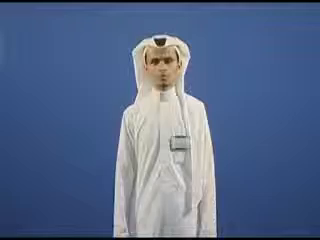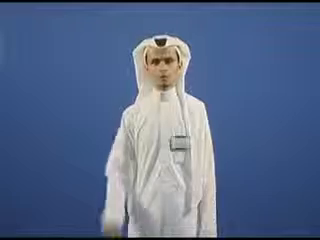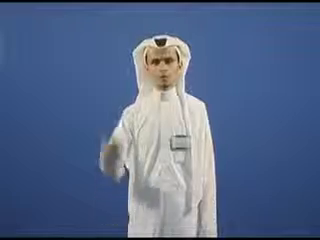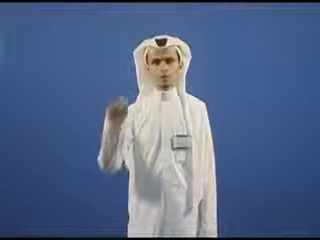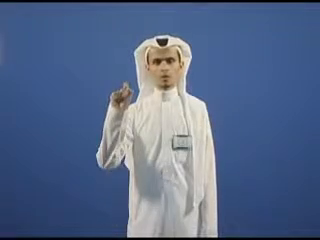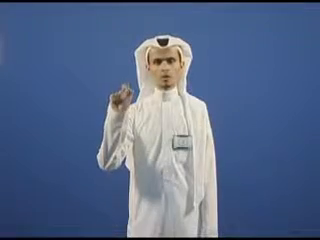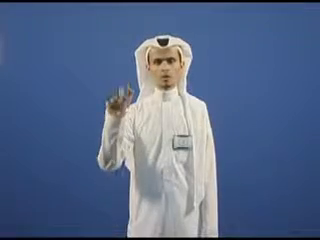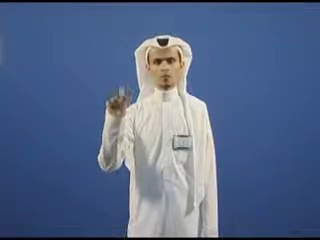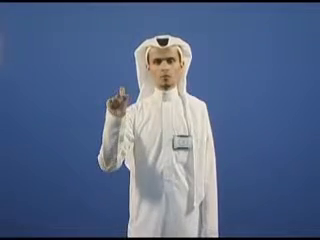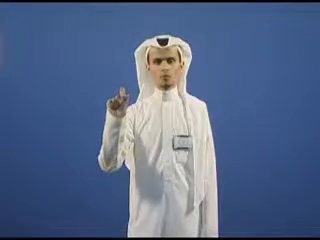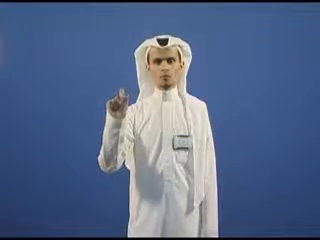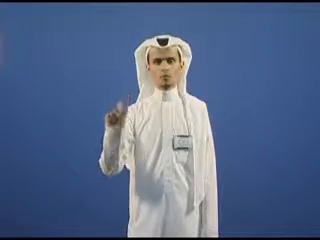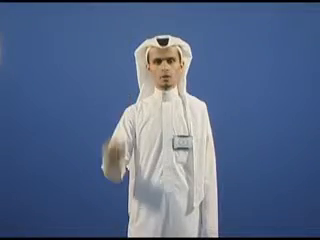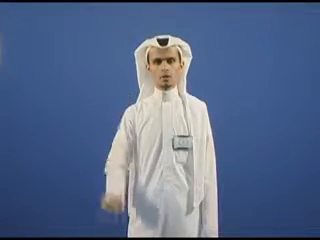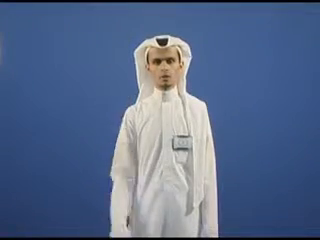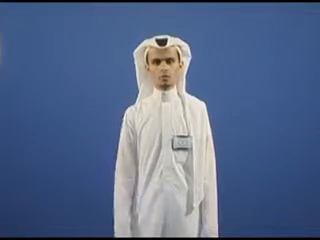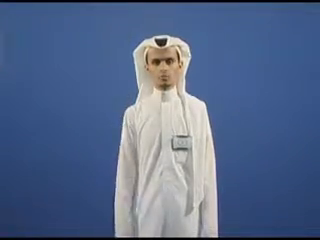ف